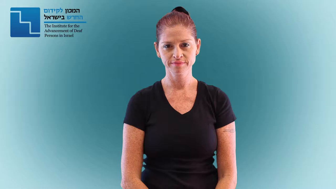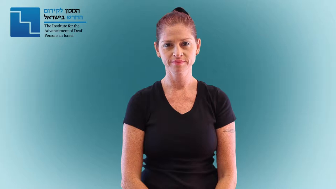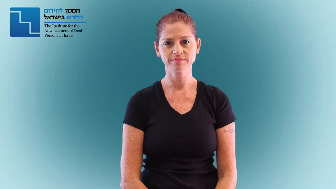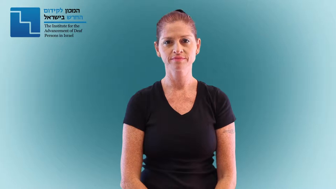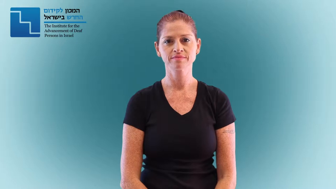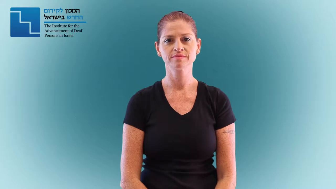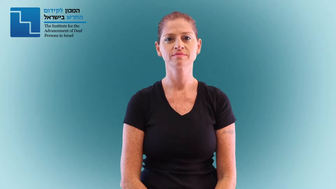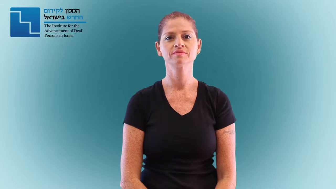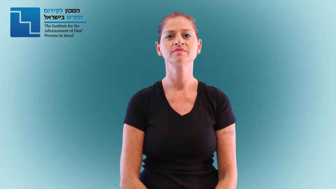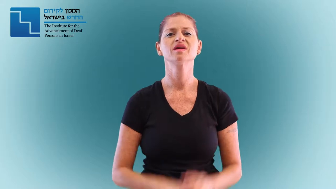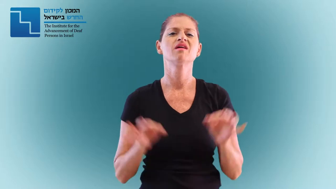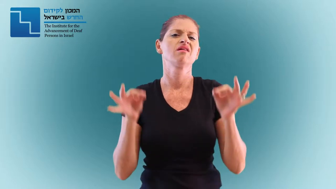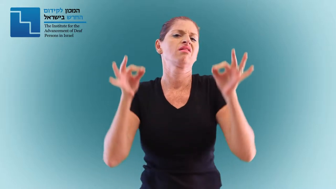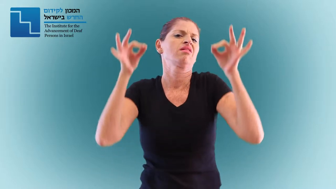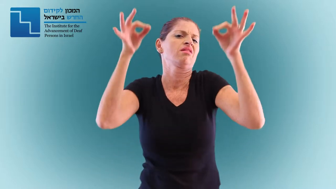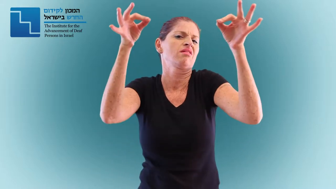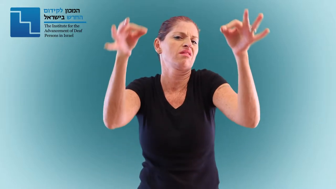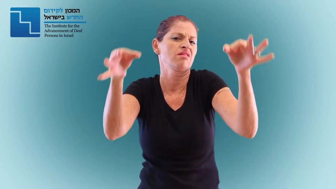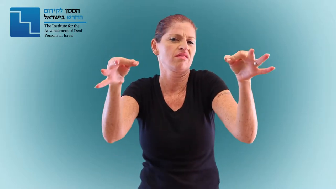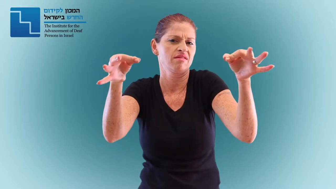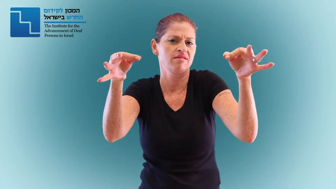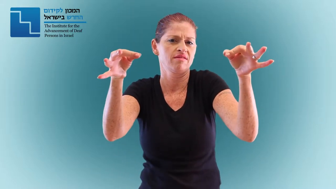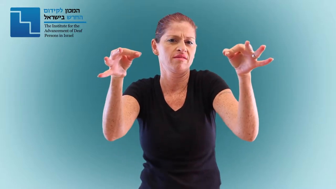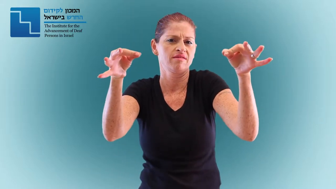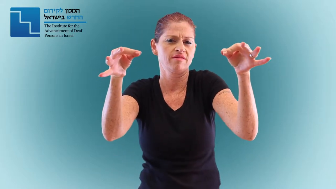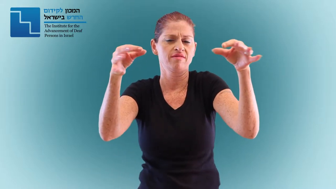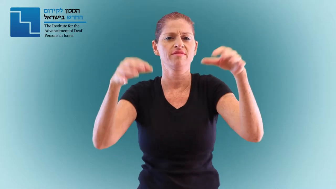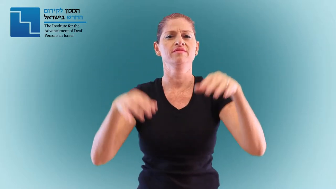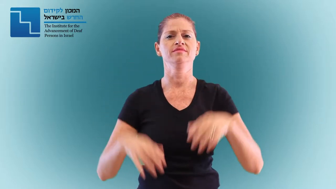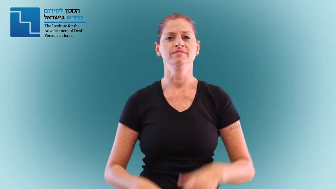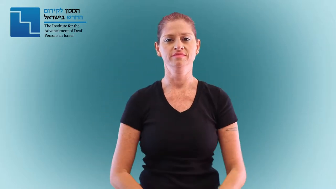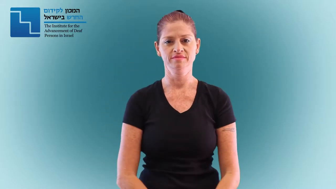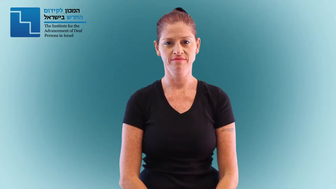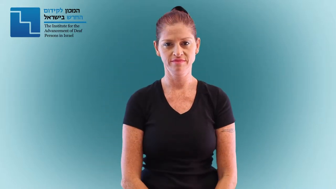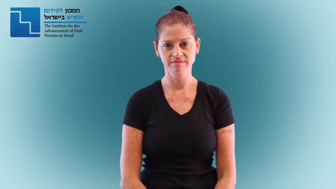לדחות (זמן)